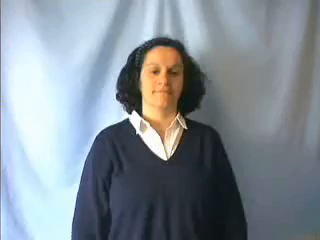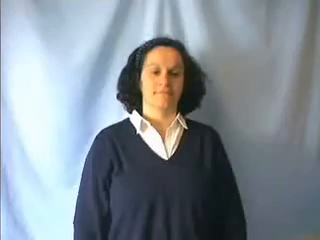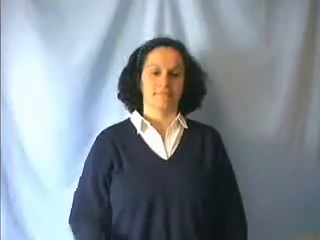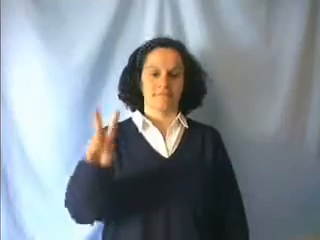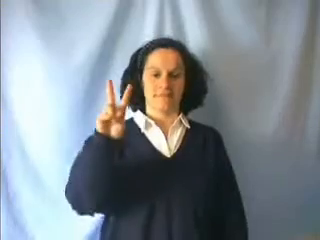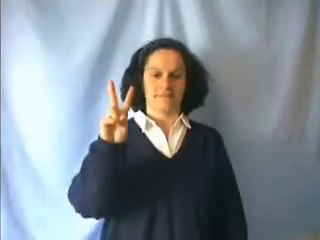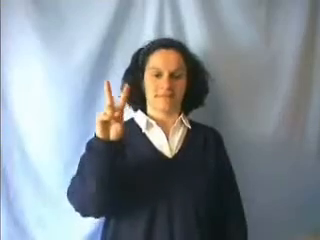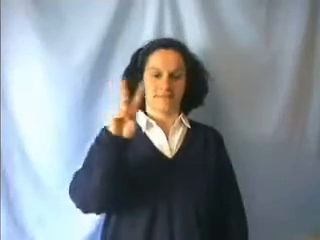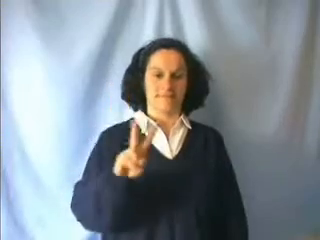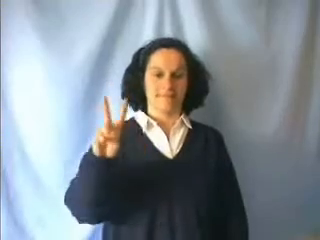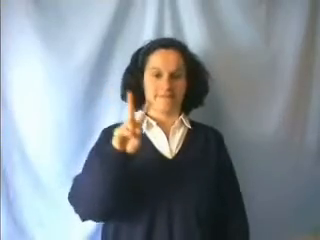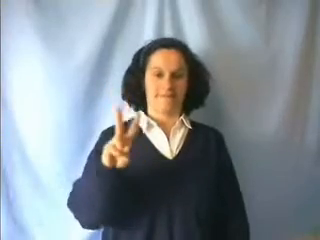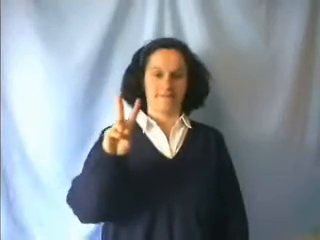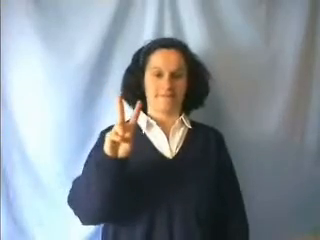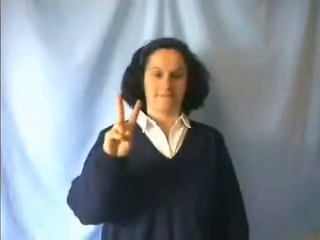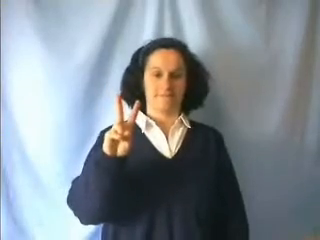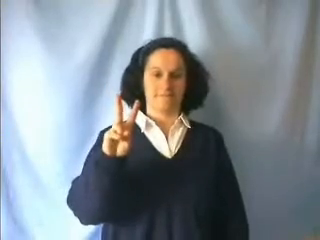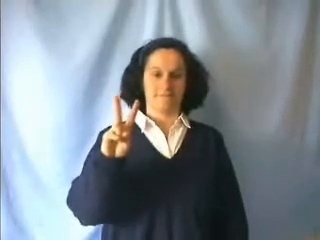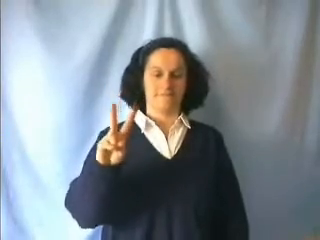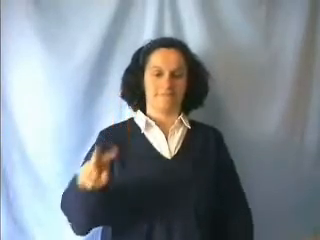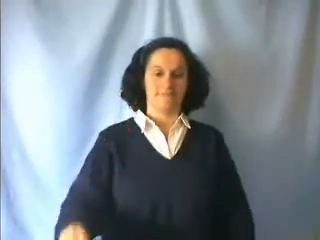Vendredi